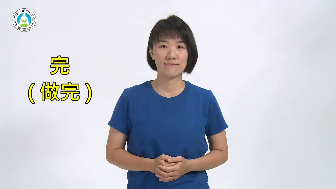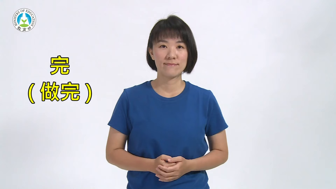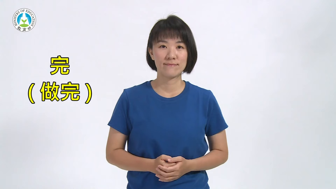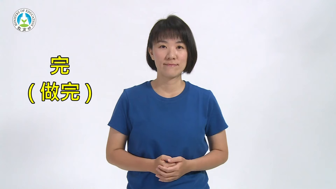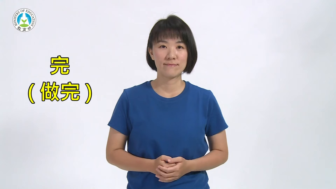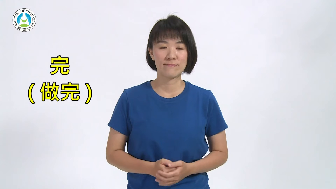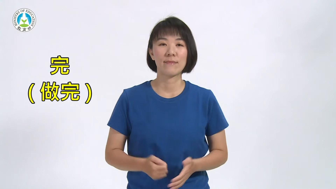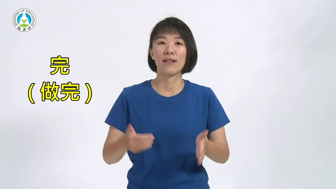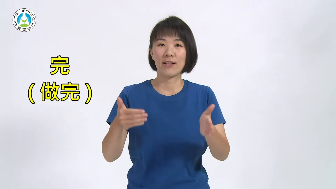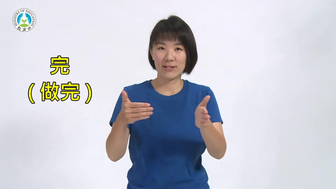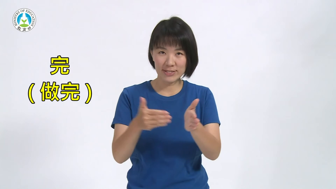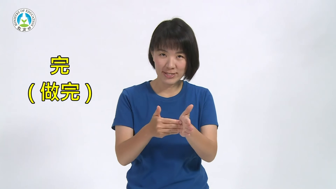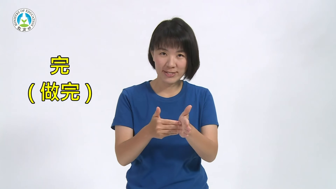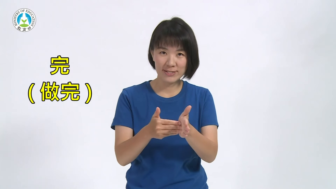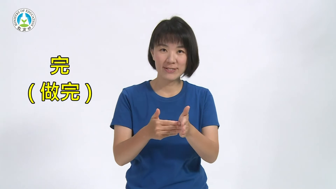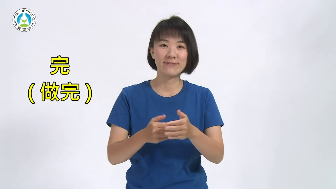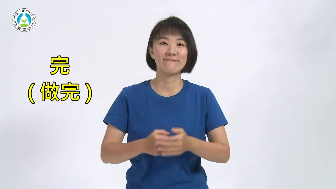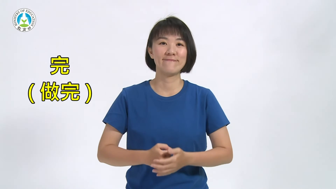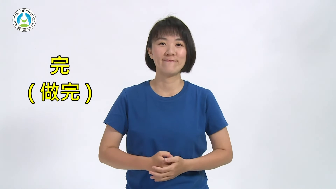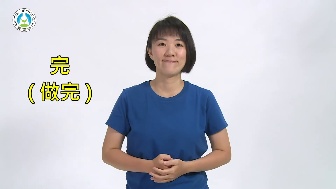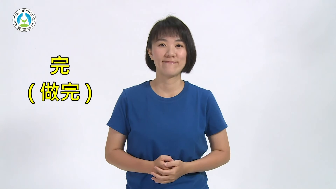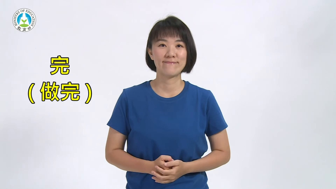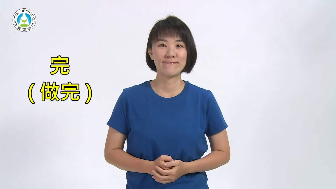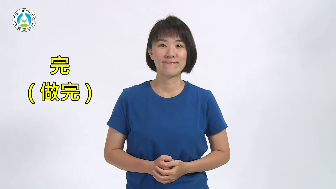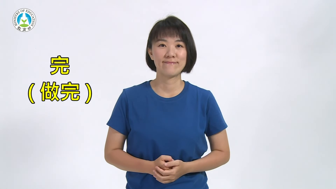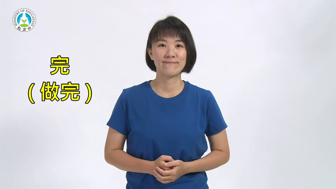完、做完